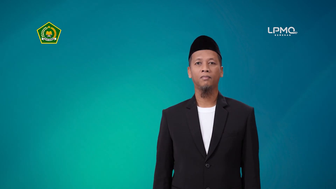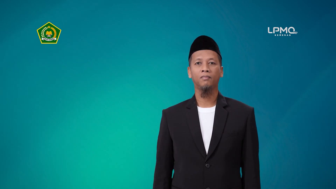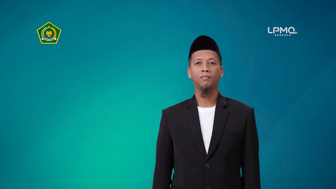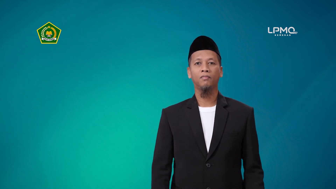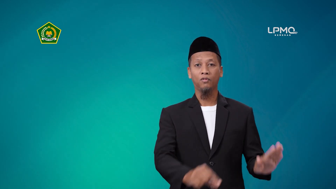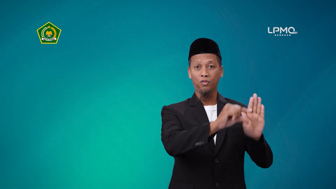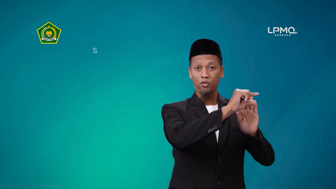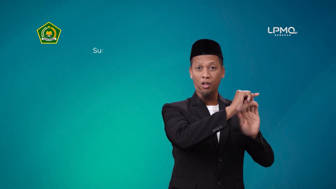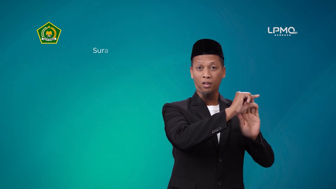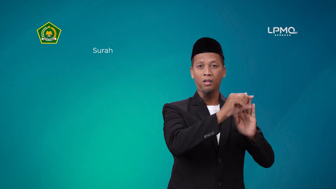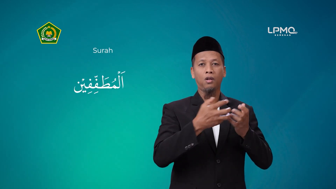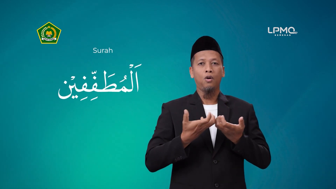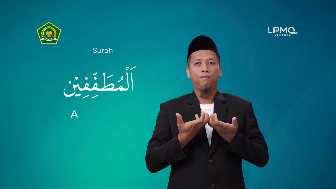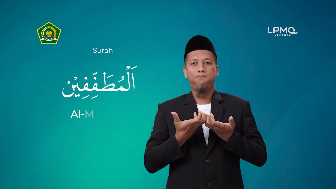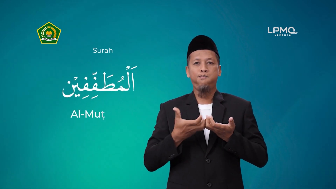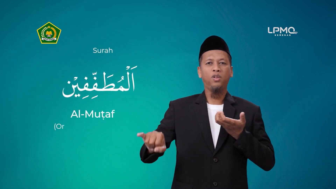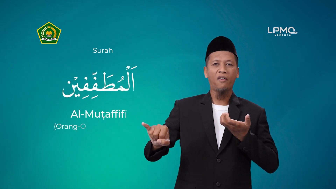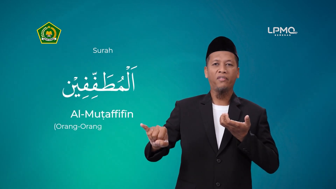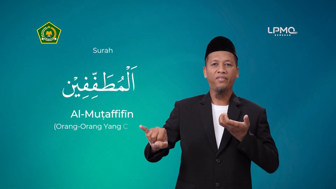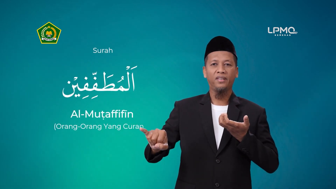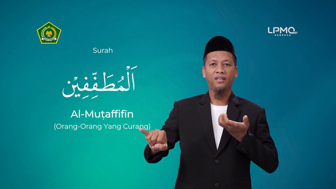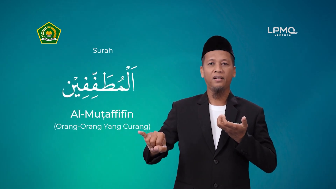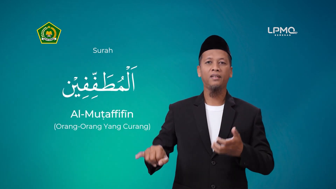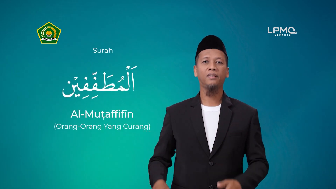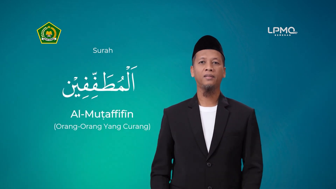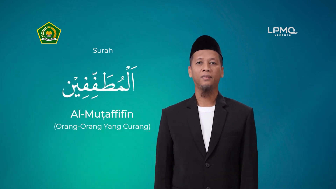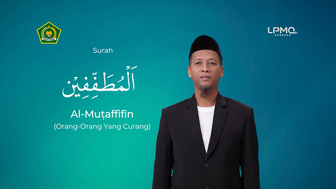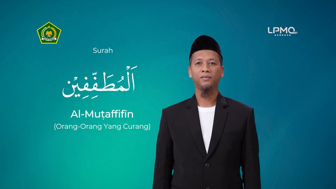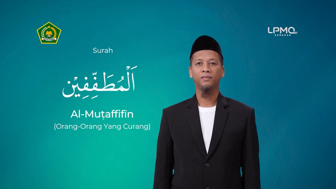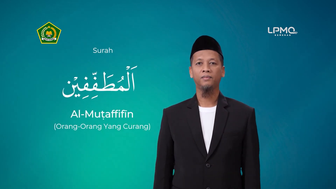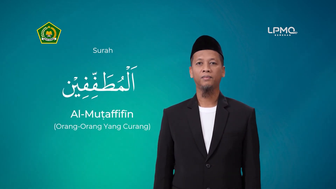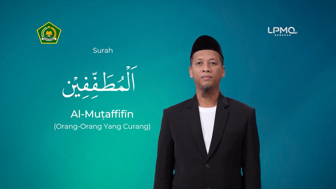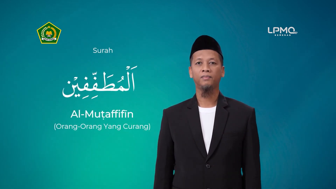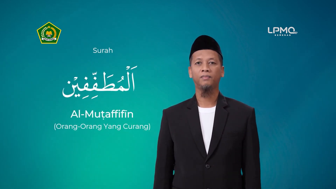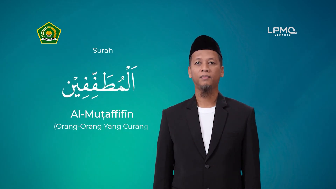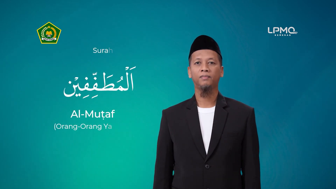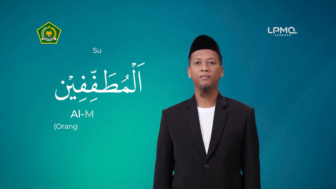Al Mutaffifin